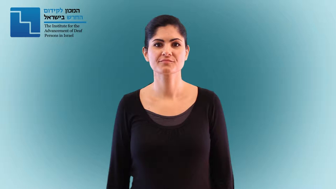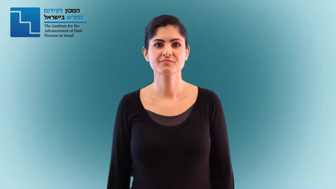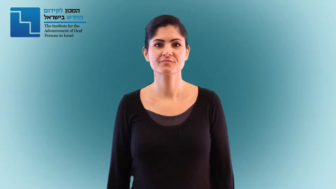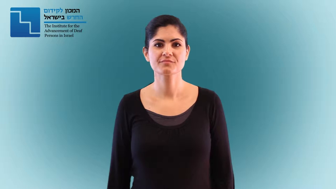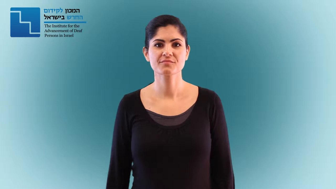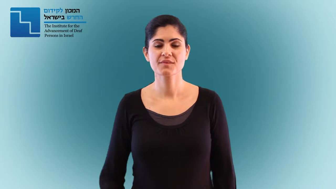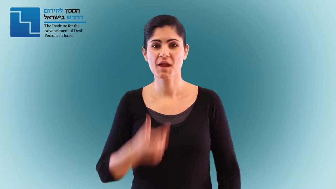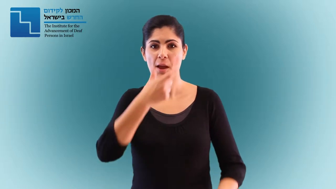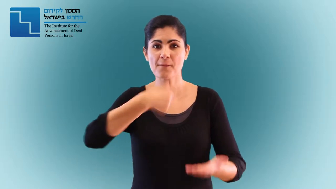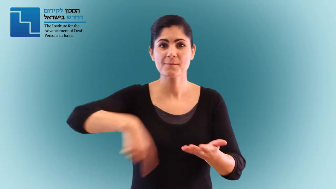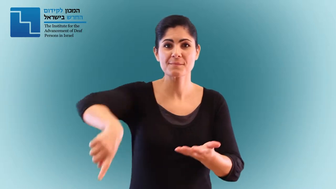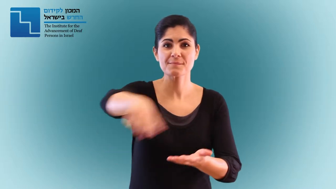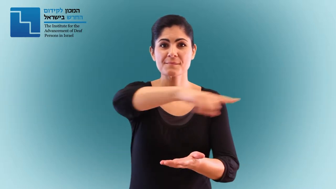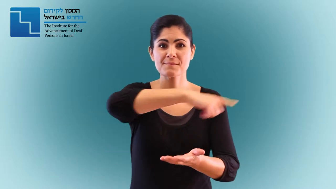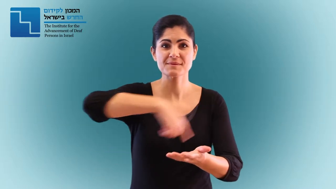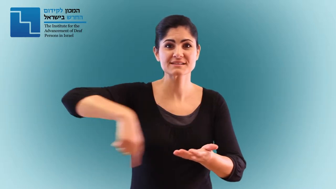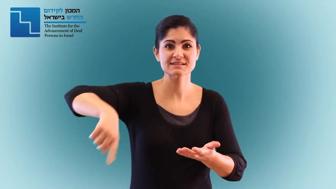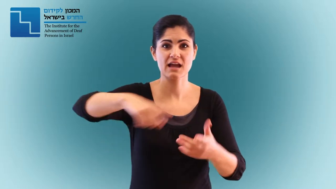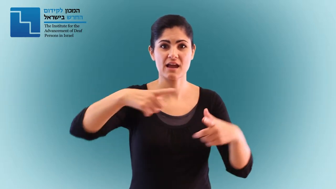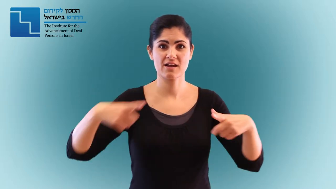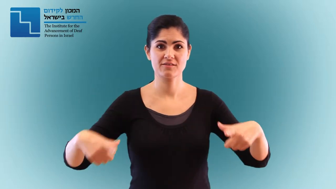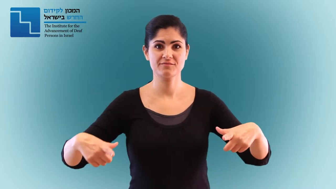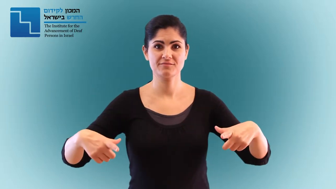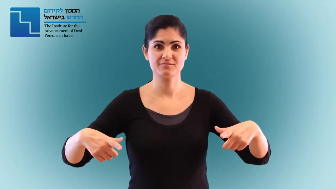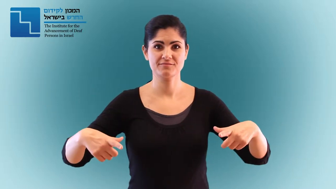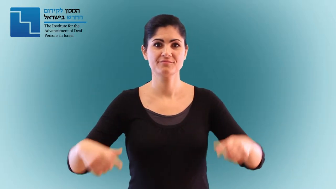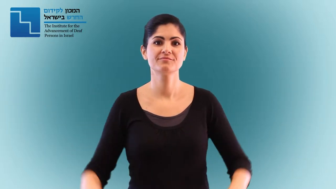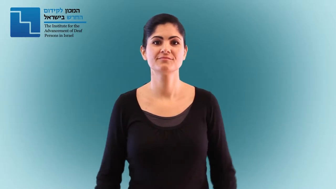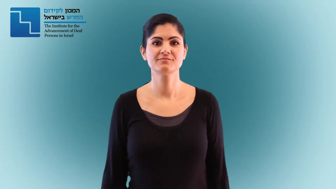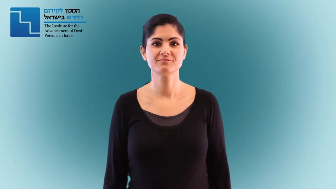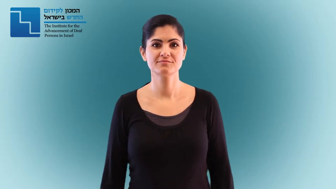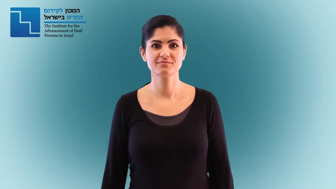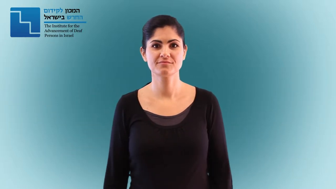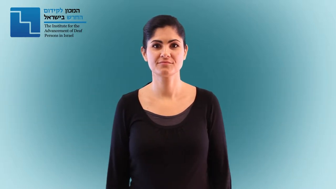פיצה (עגולה)